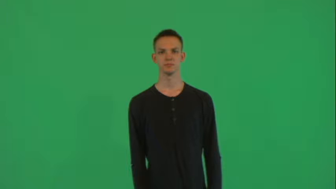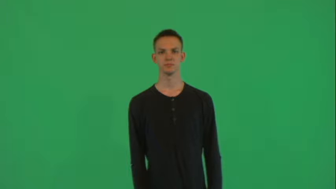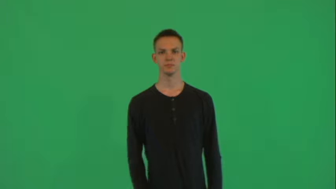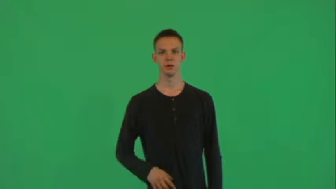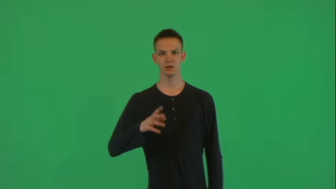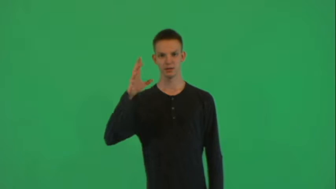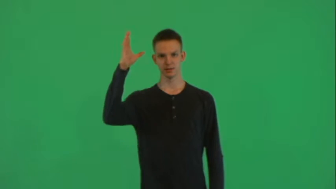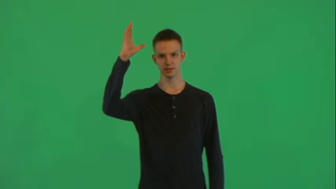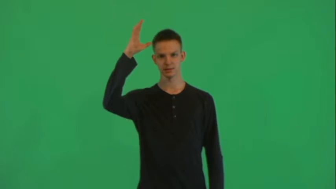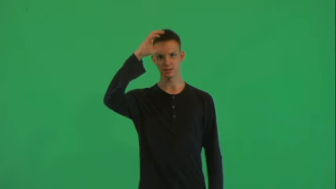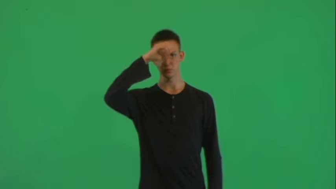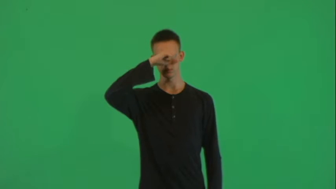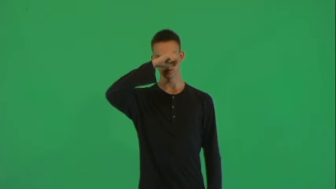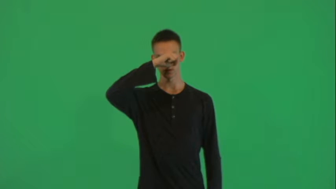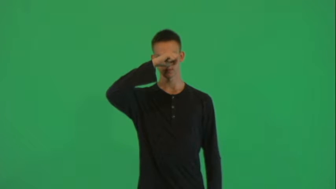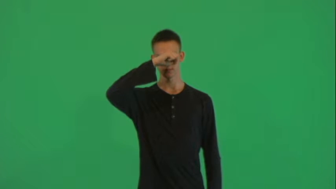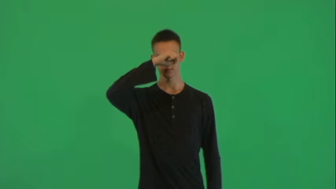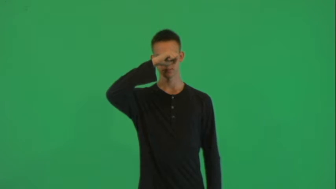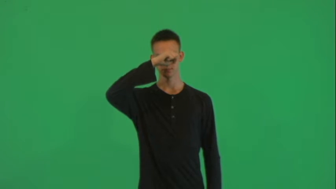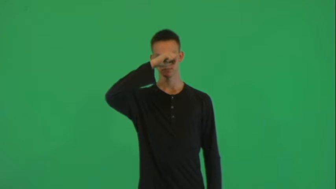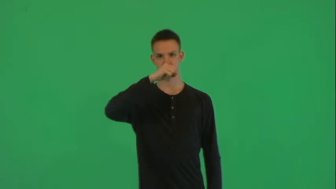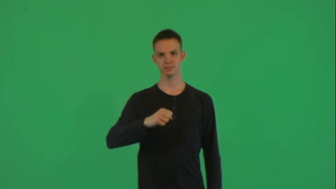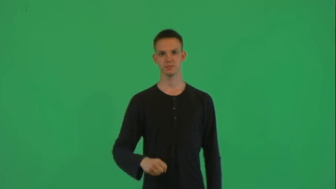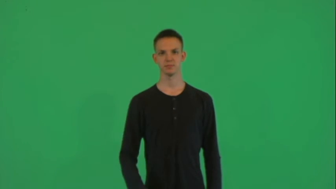zapominać